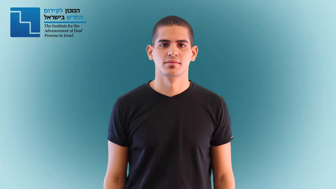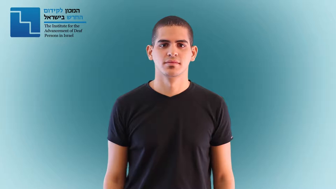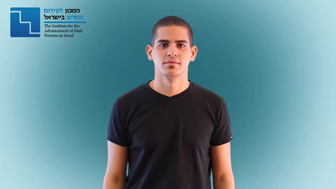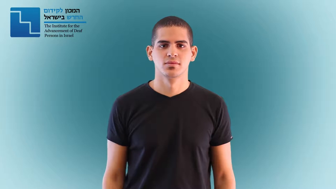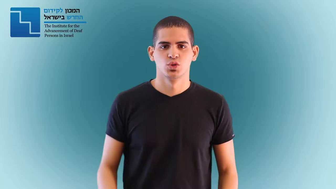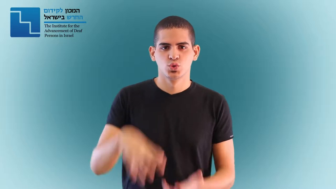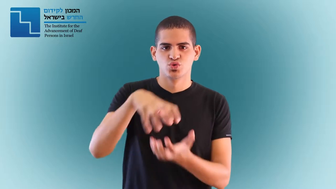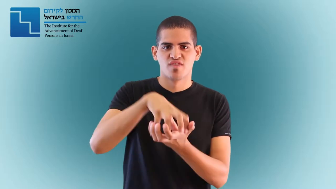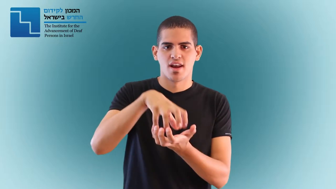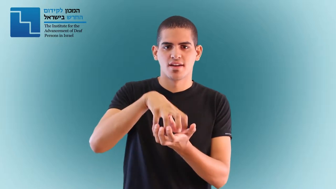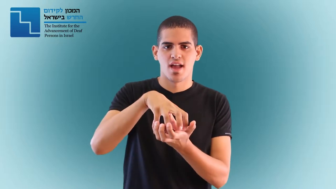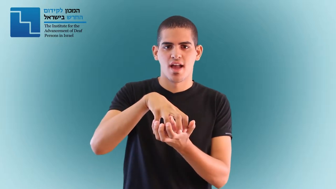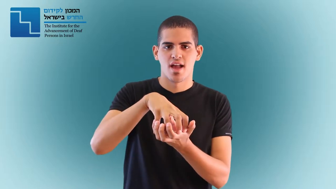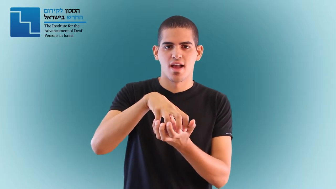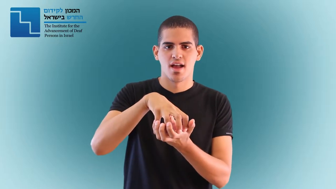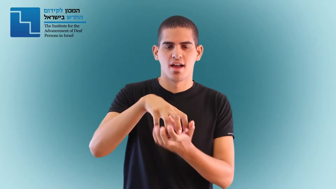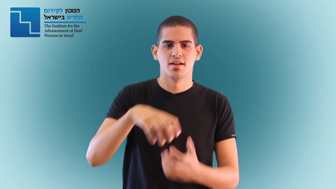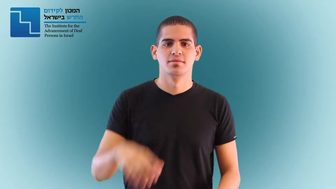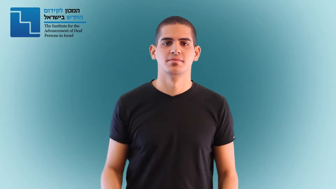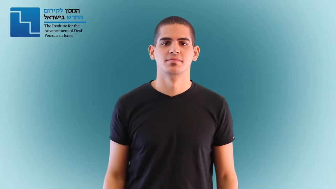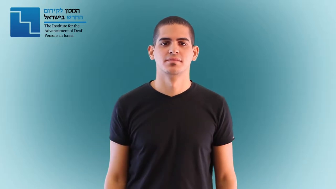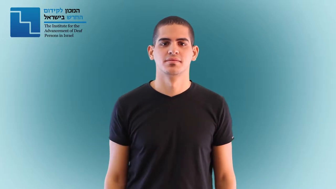סופגנייה